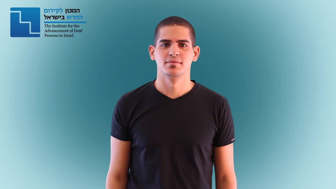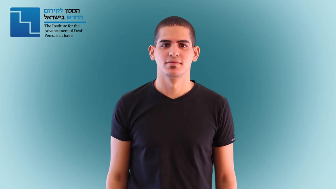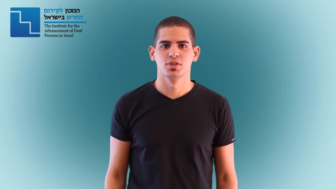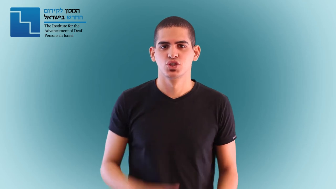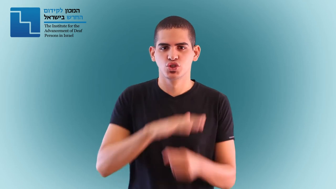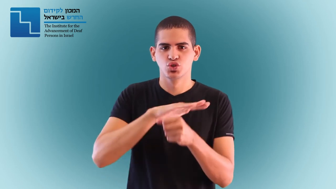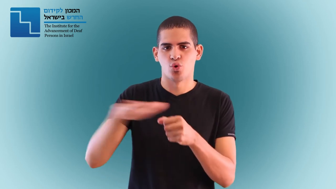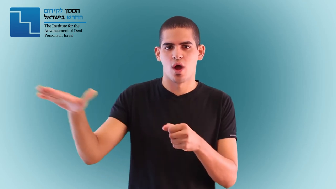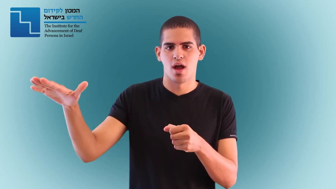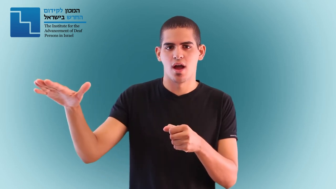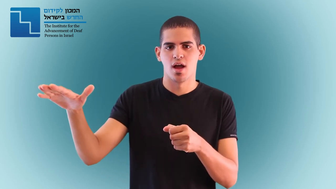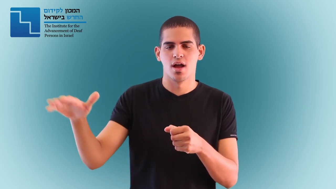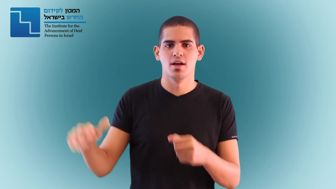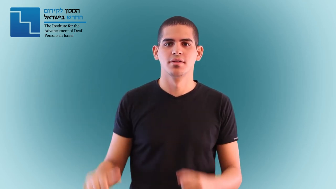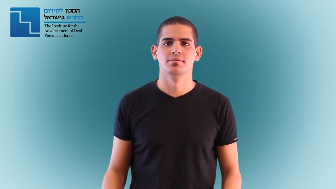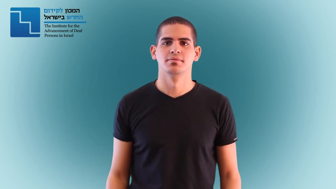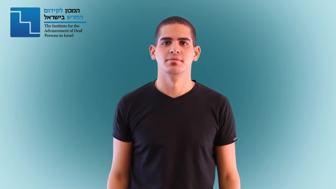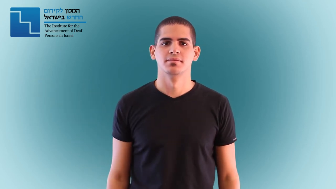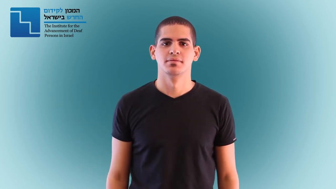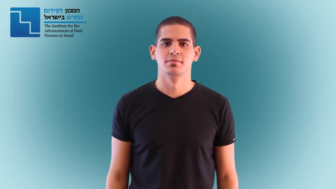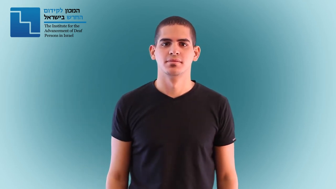שואה